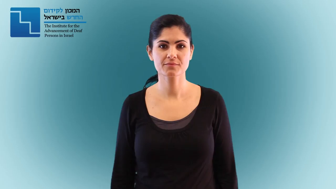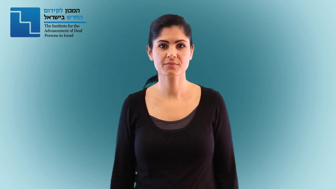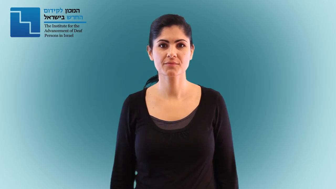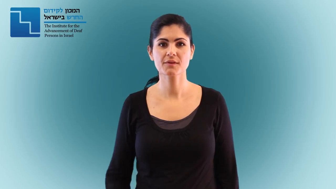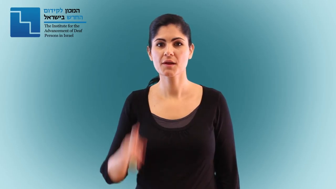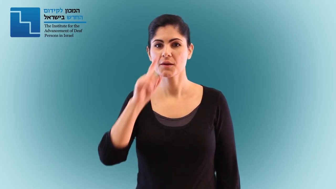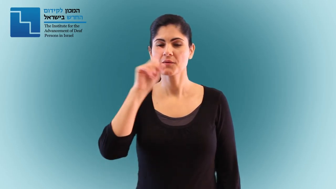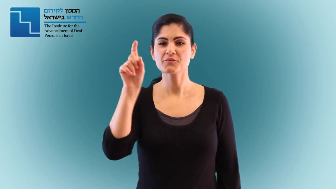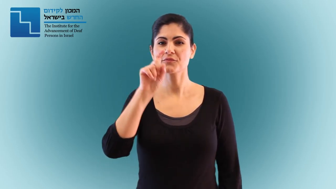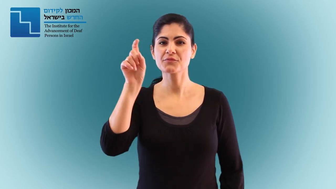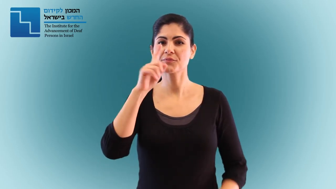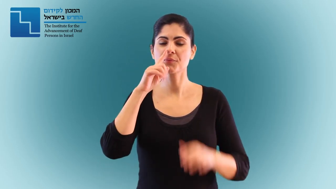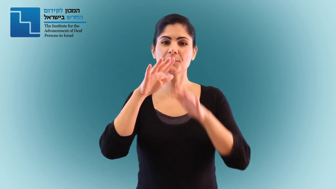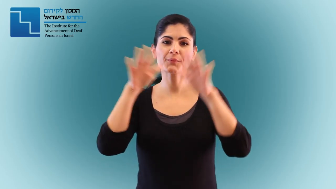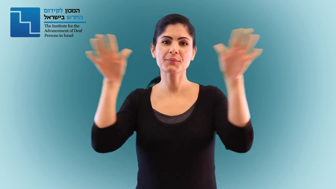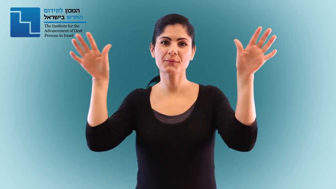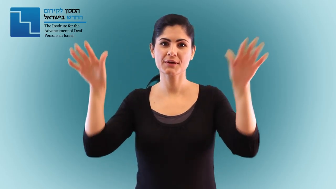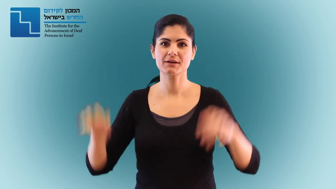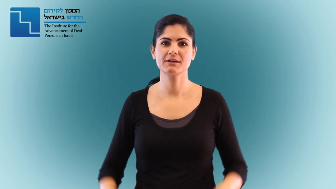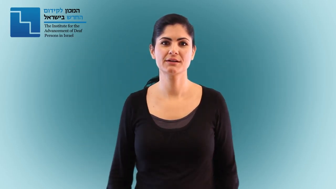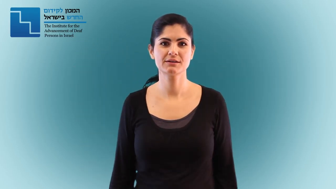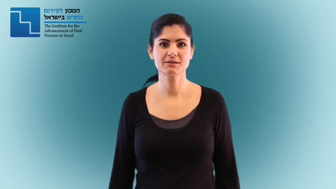מטהר אוויר